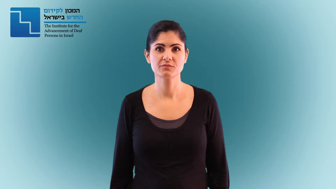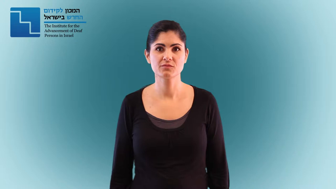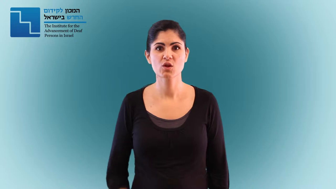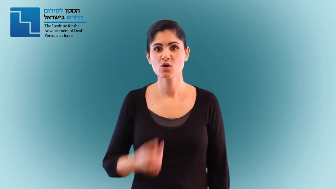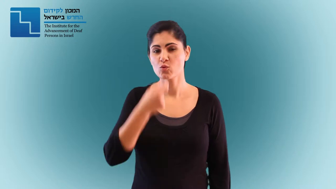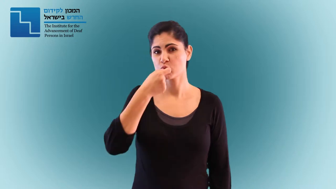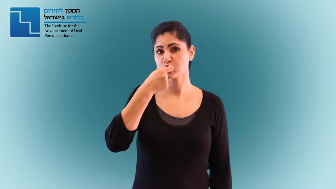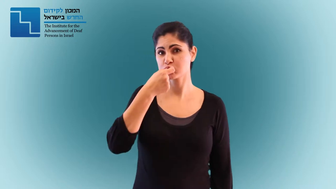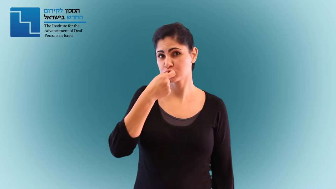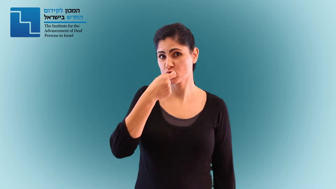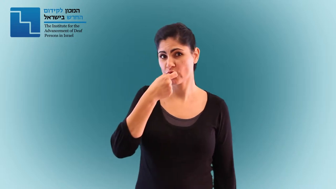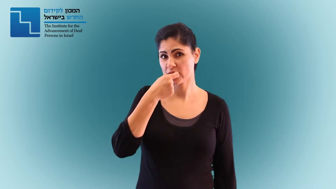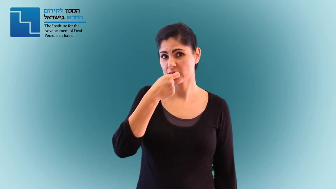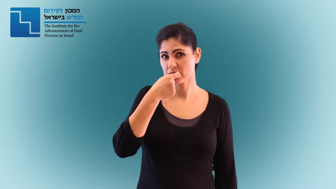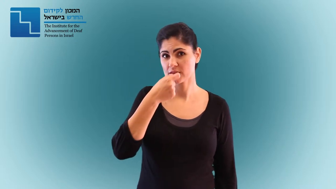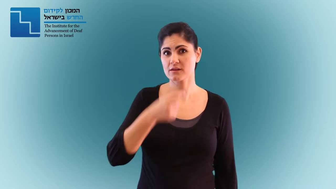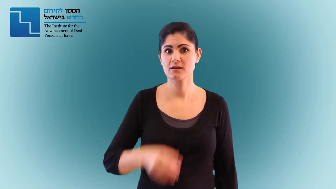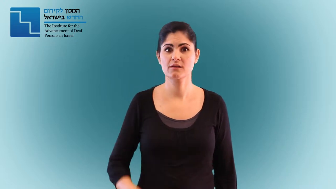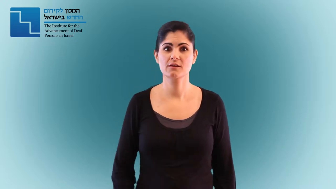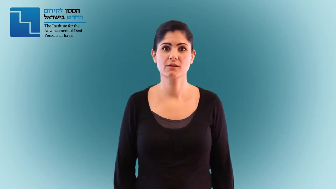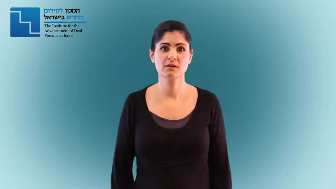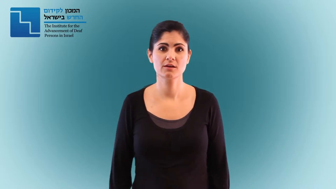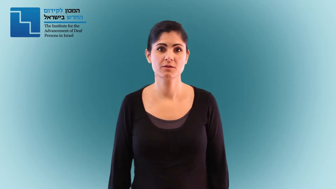שופט